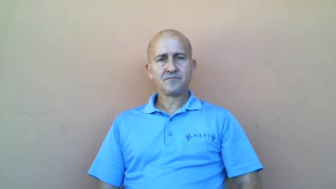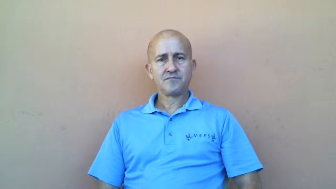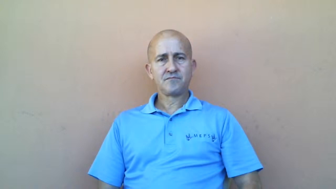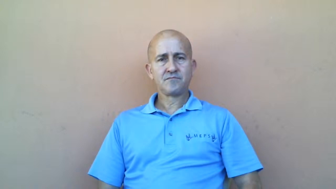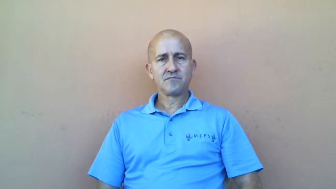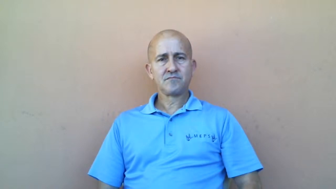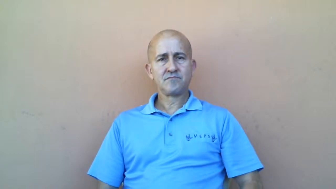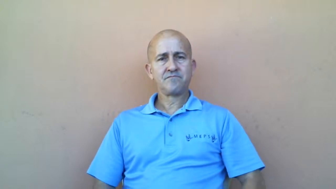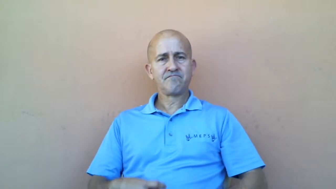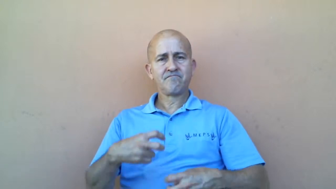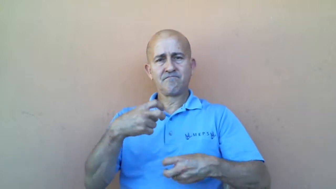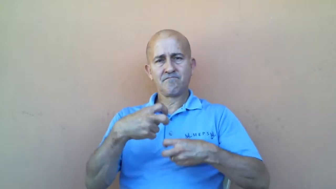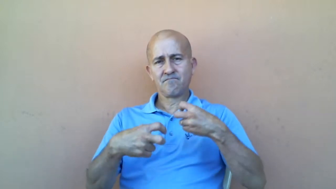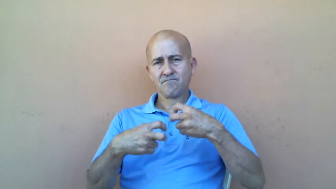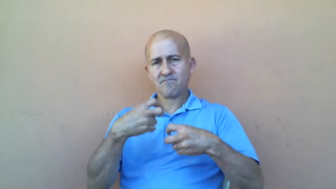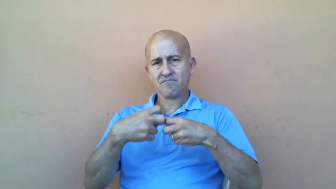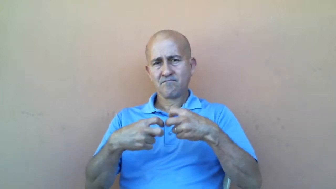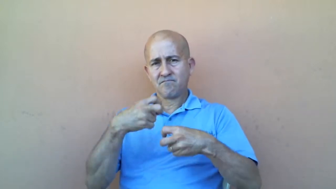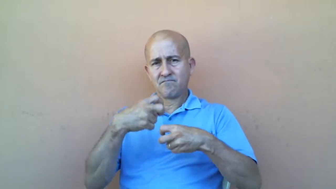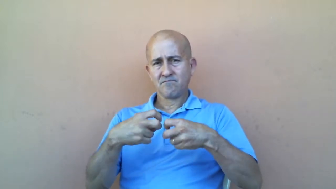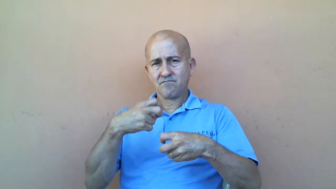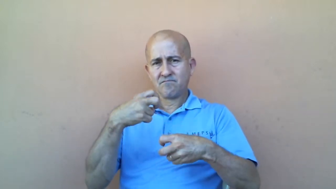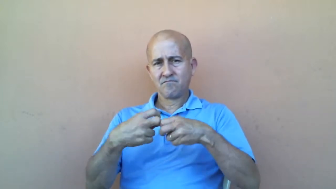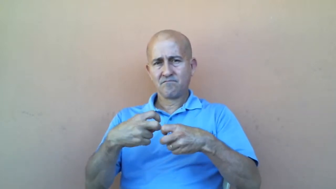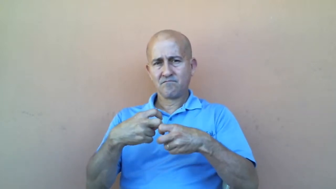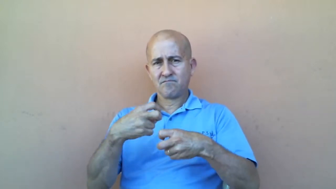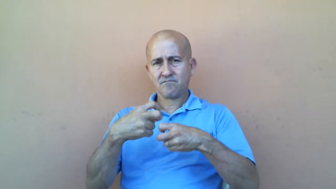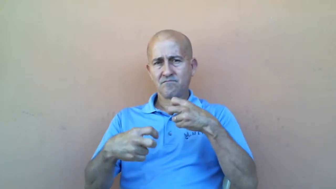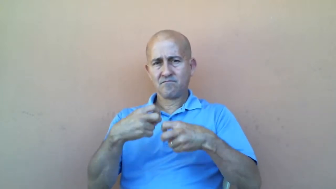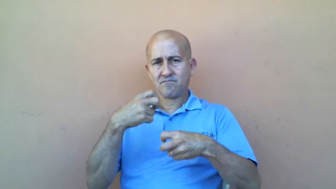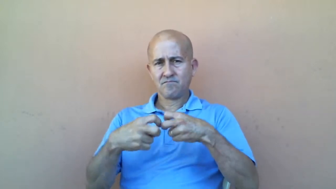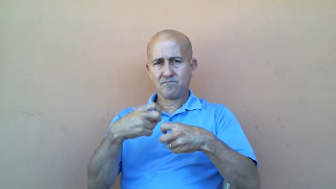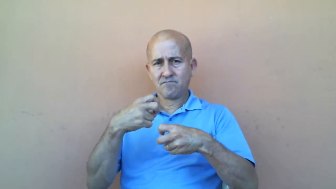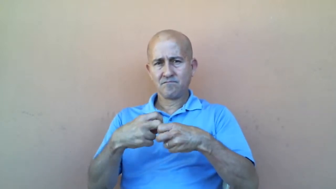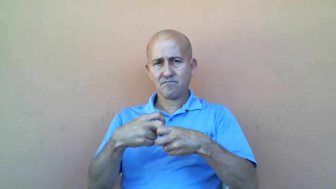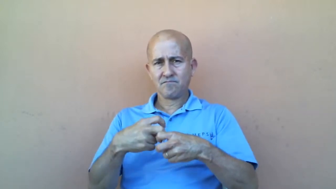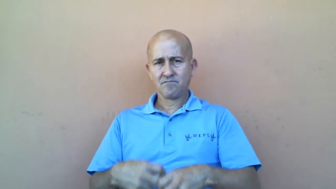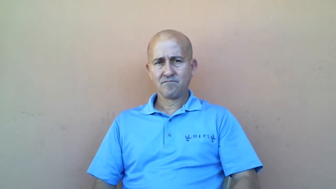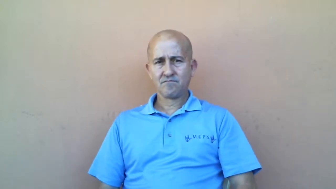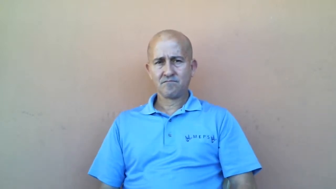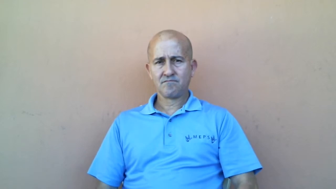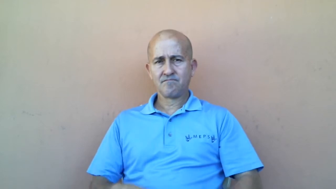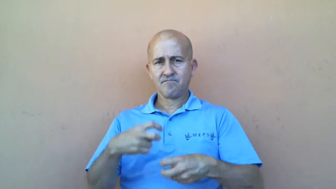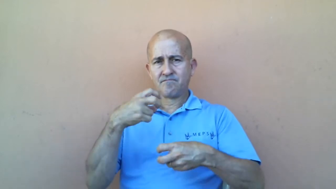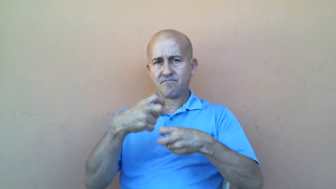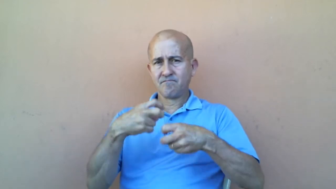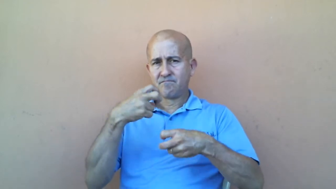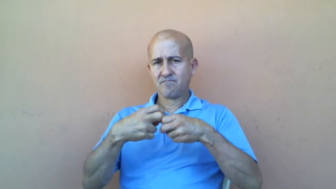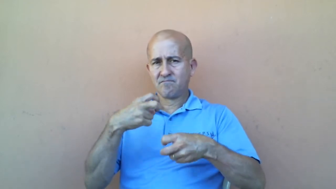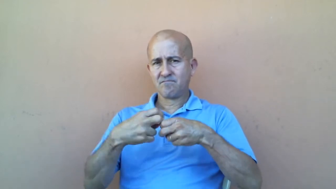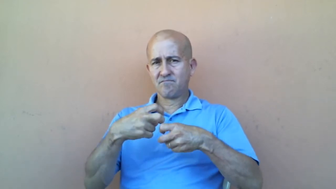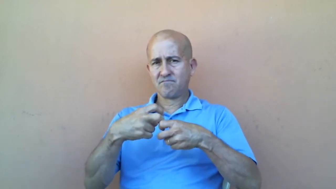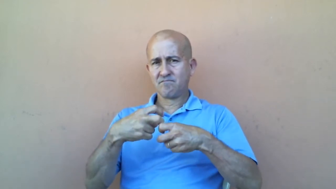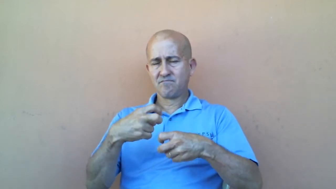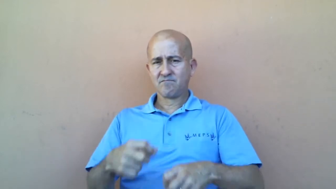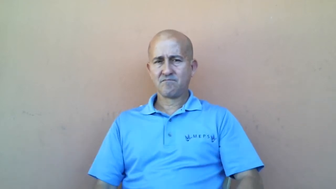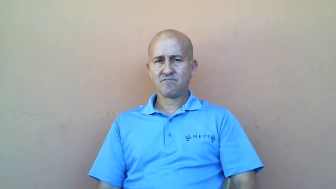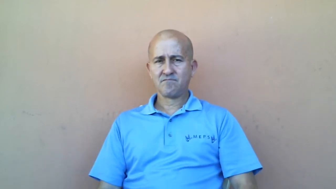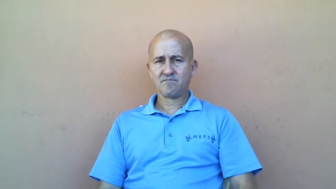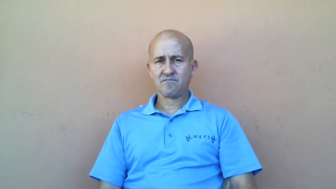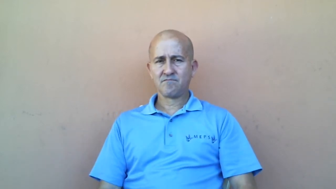difícil